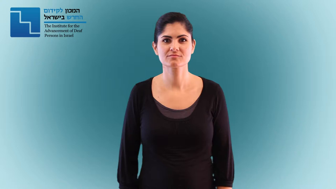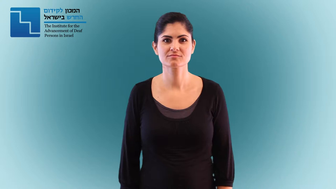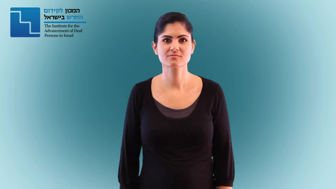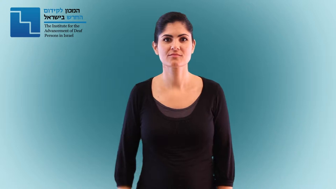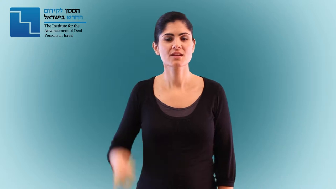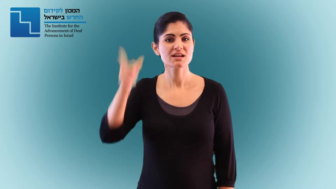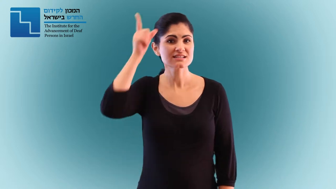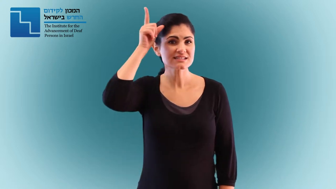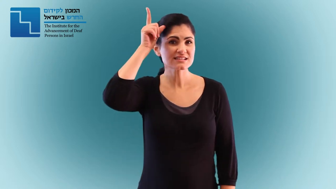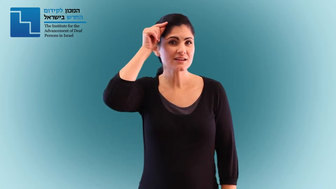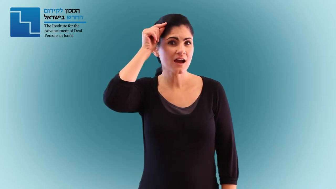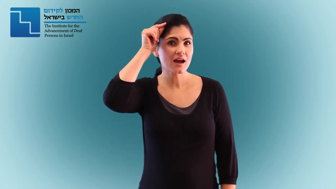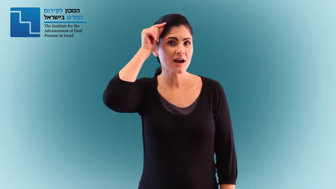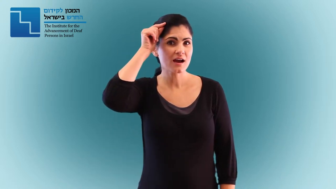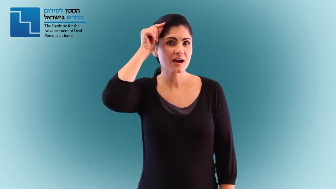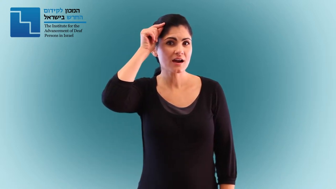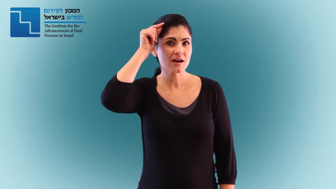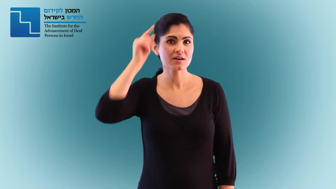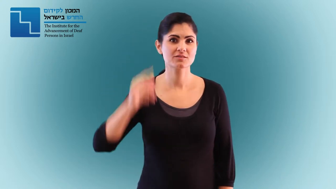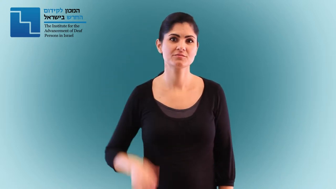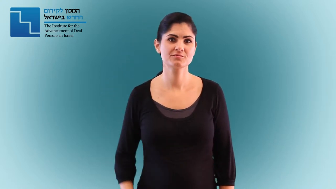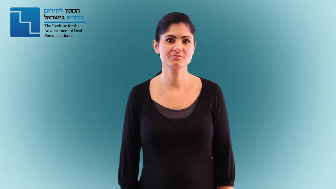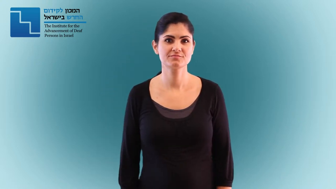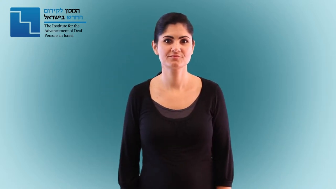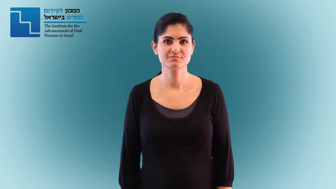סיכה